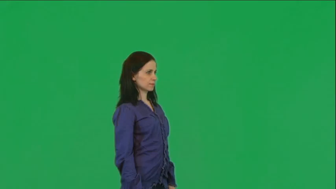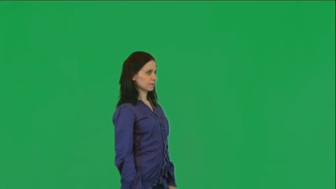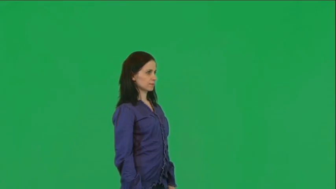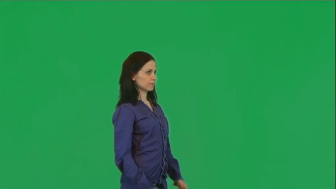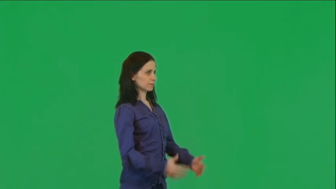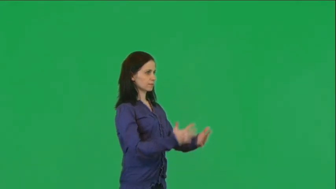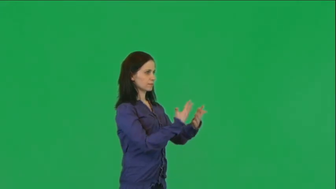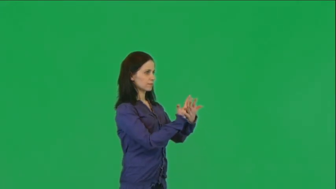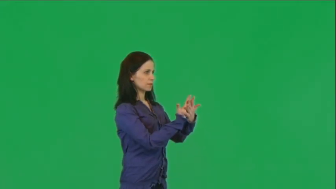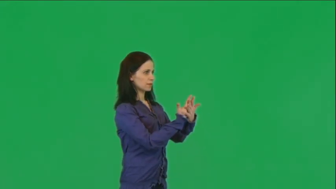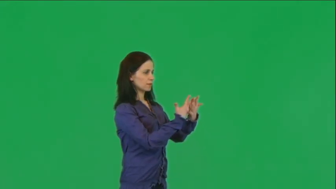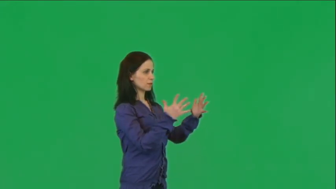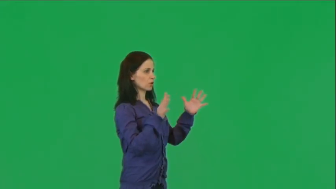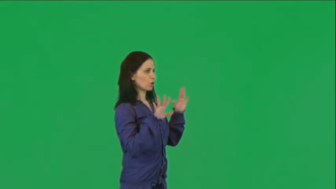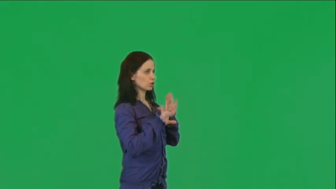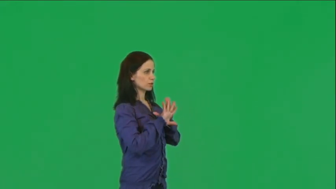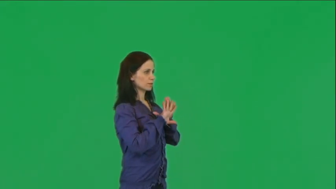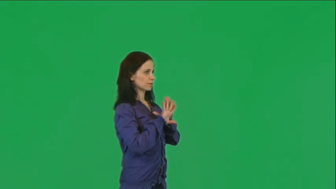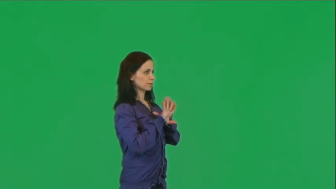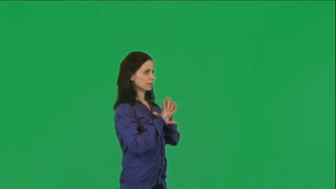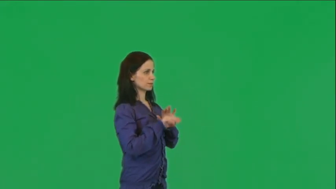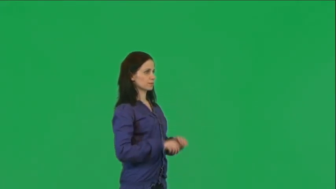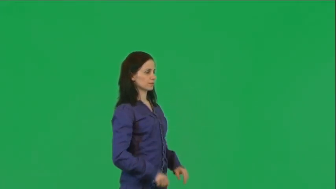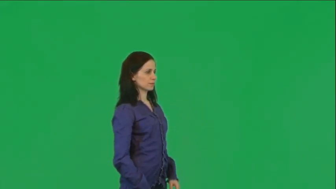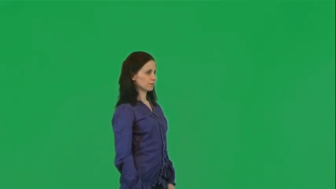kosz